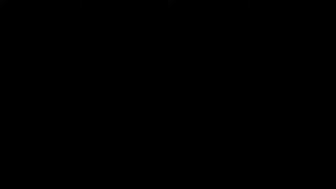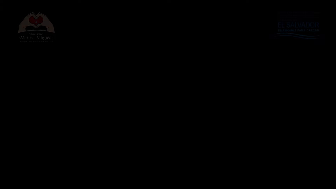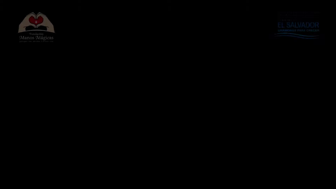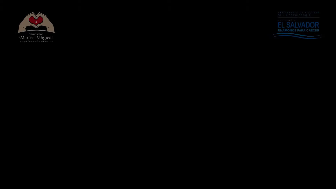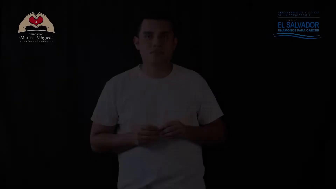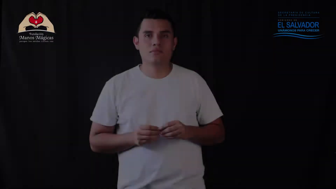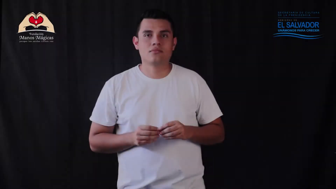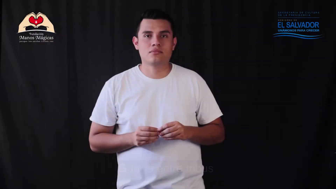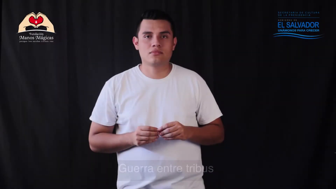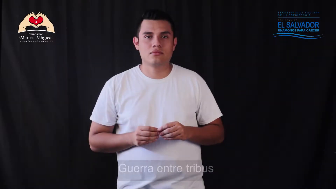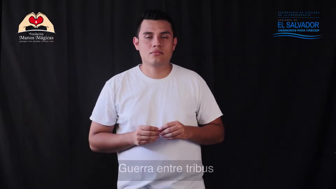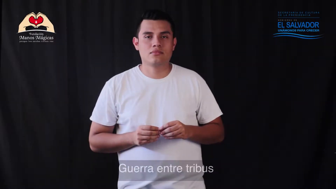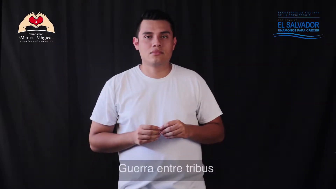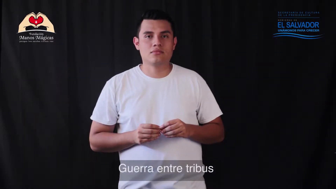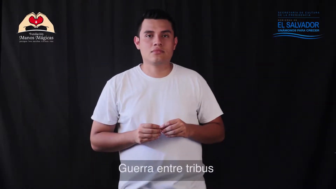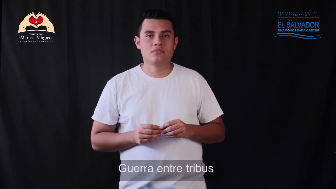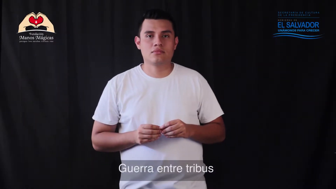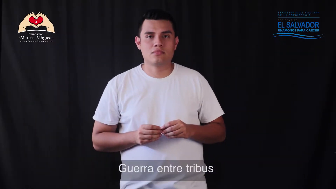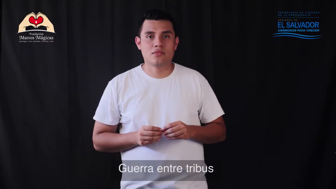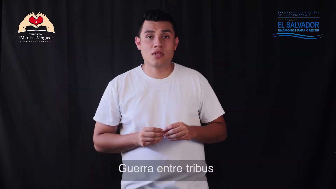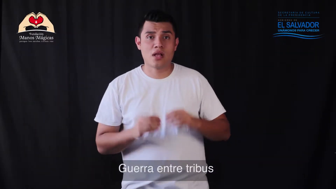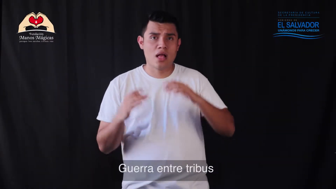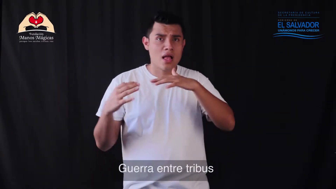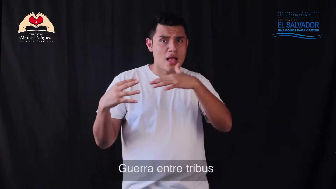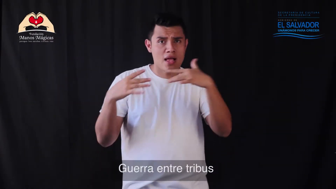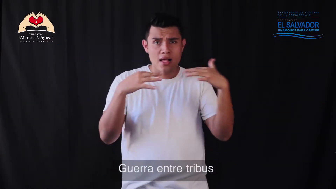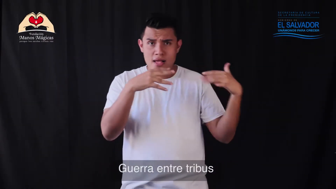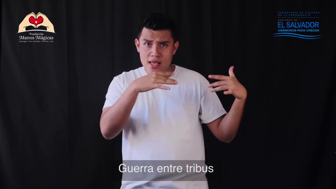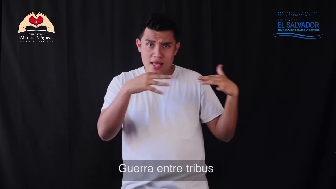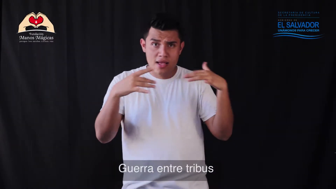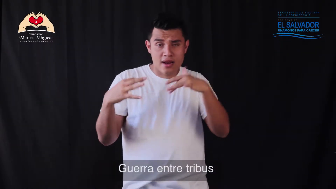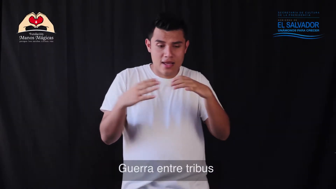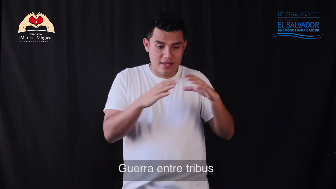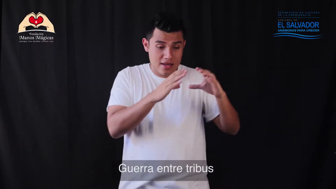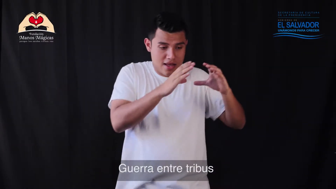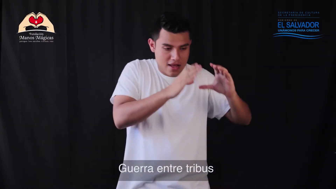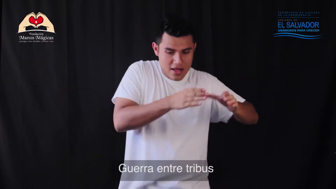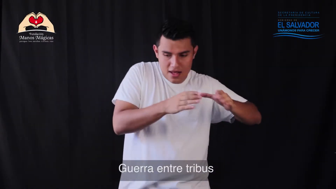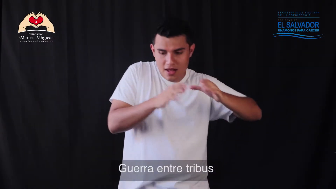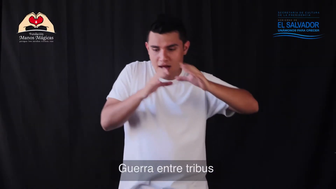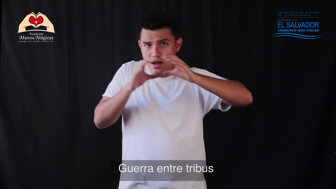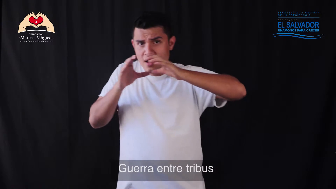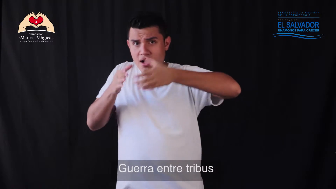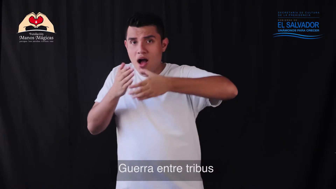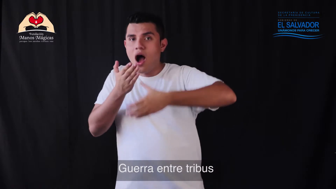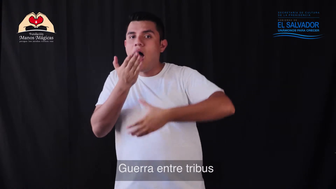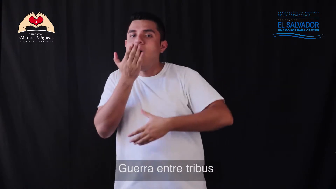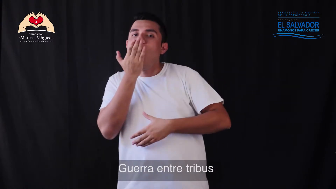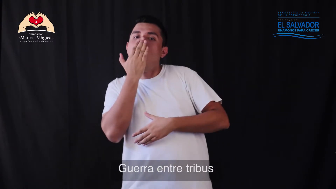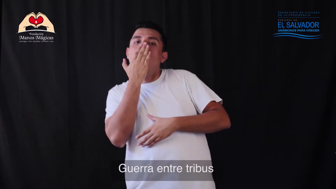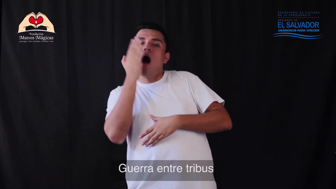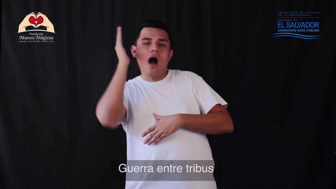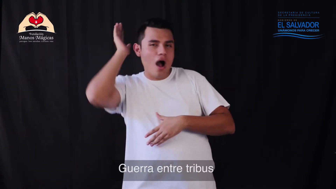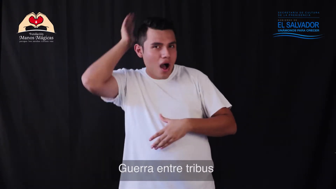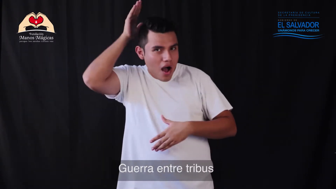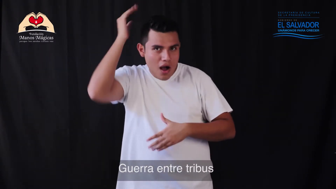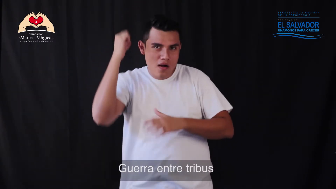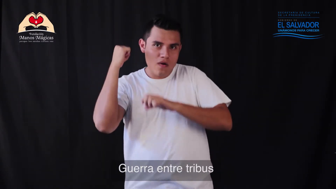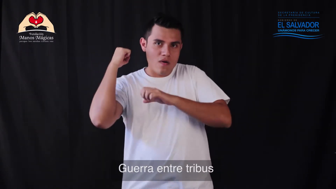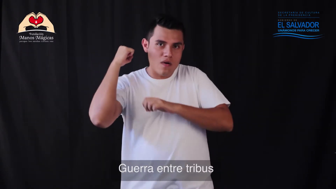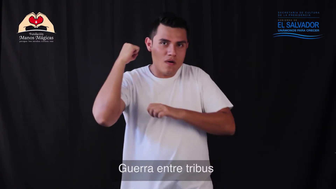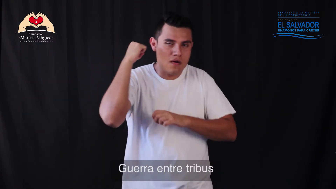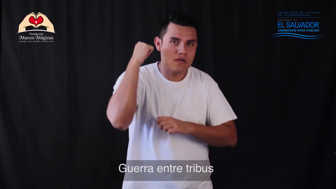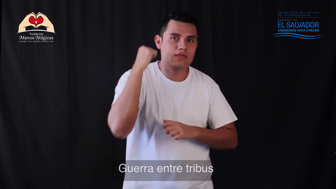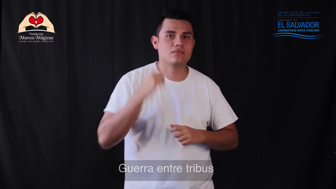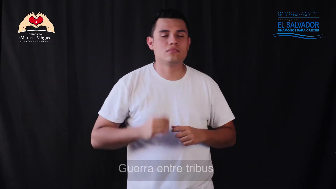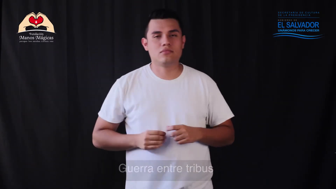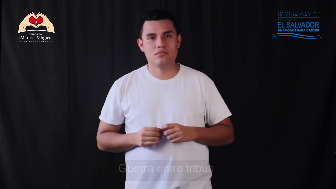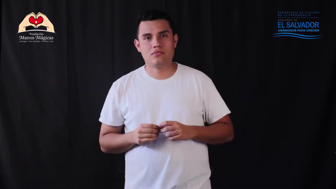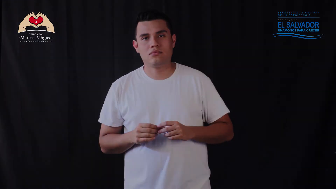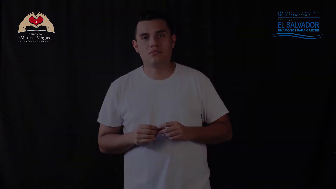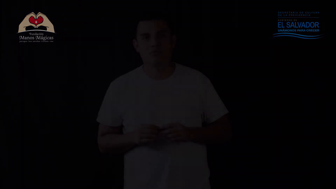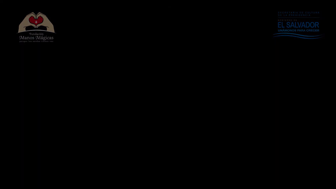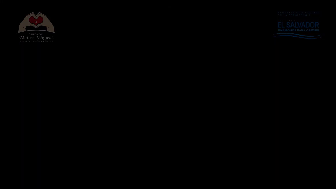guerra entre tribus